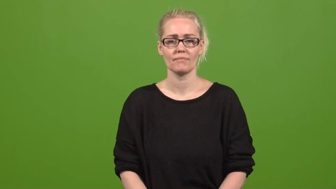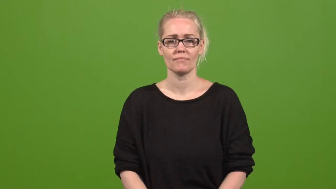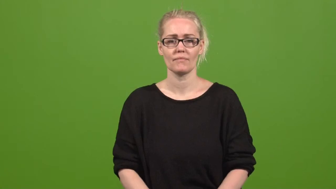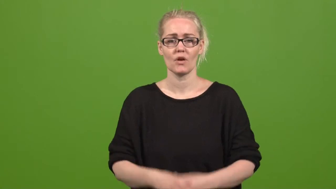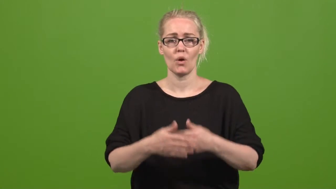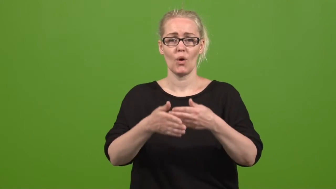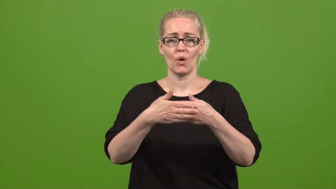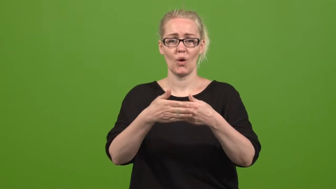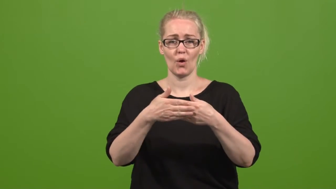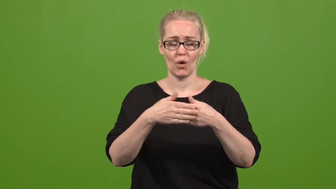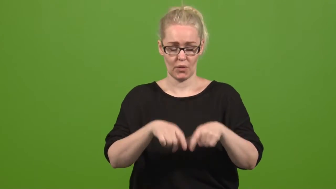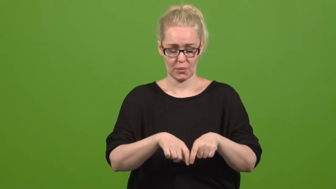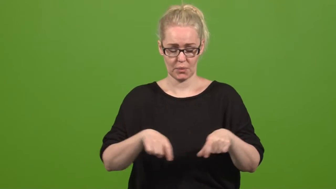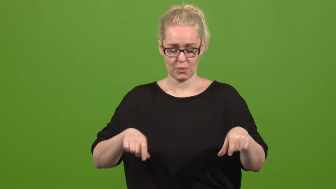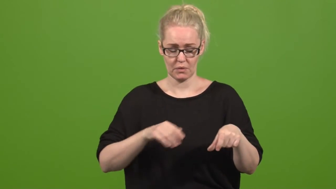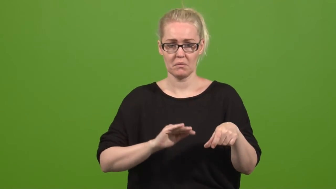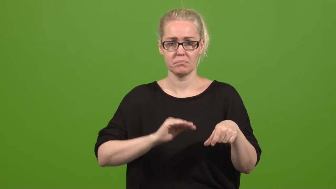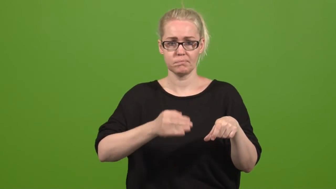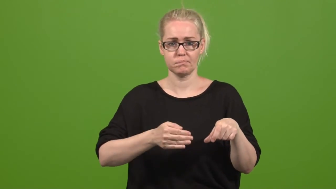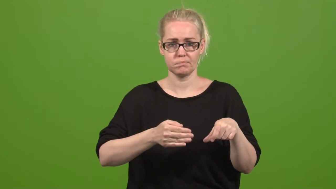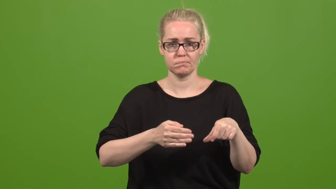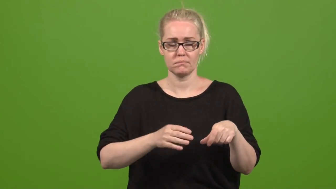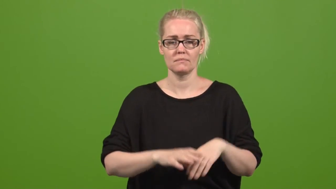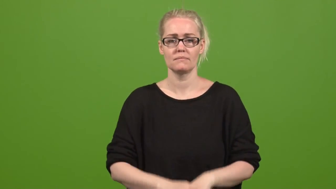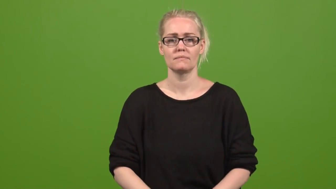Þröskuldur